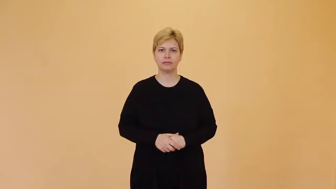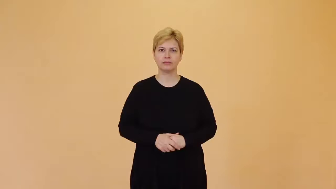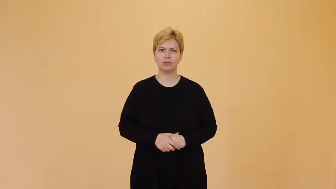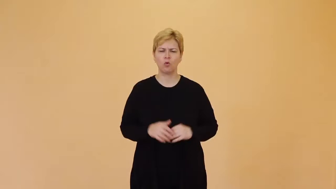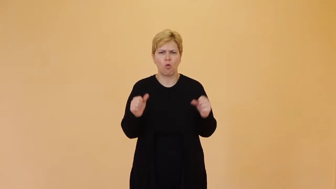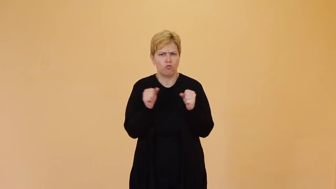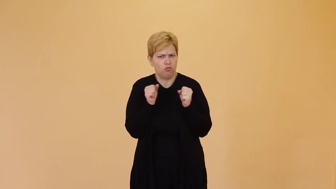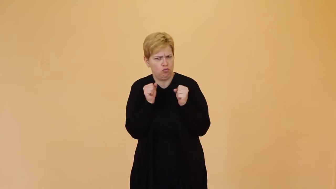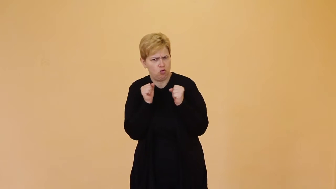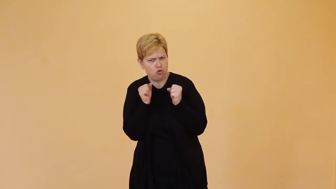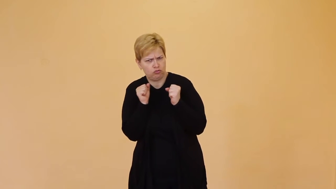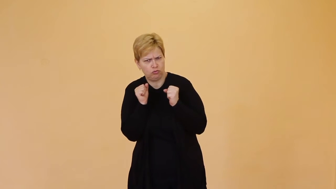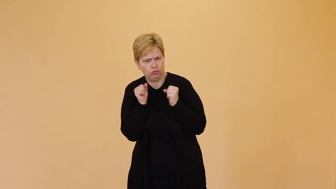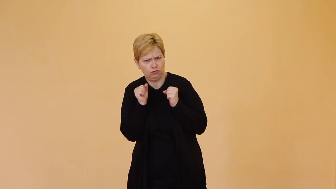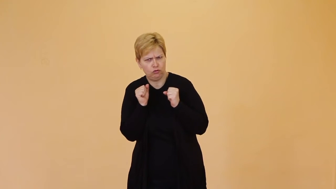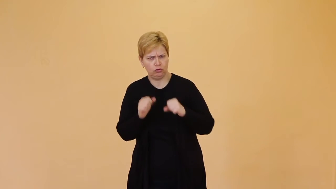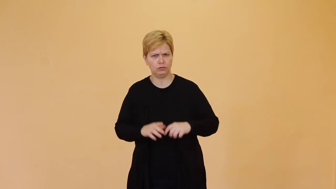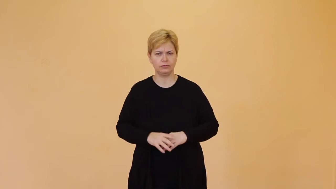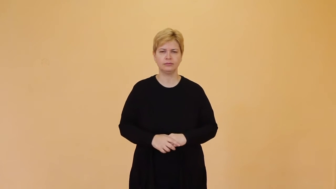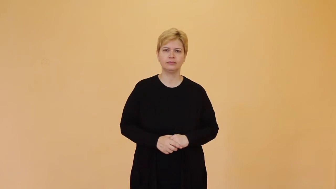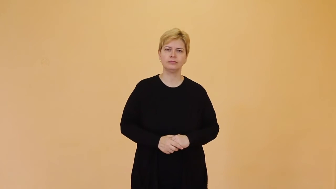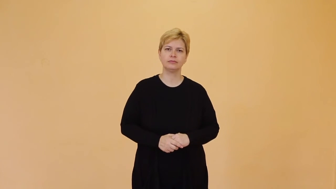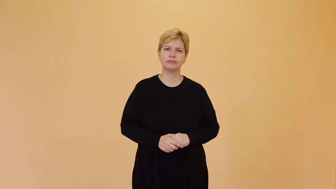bojazlivý